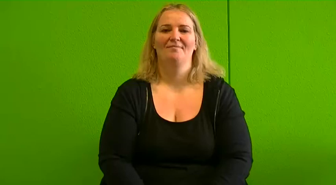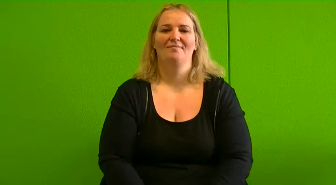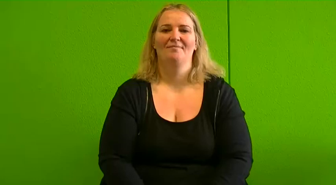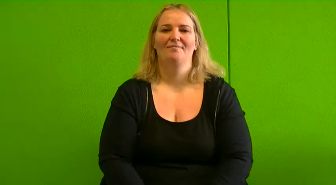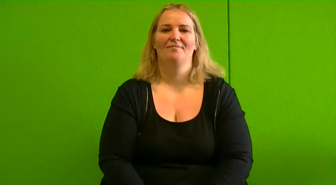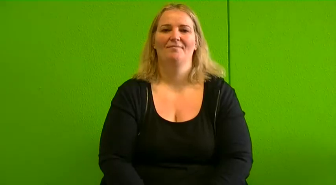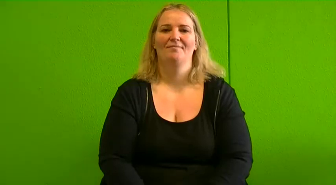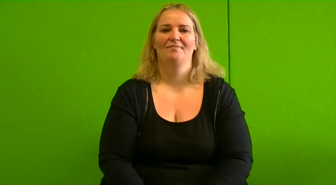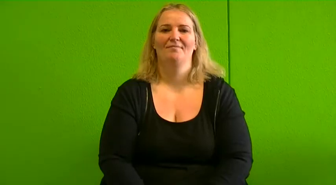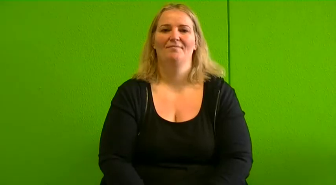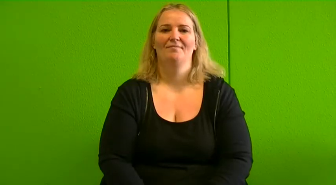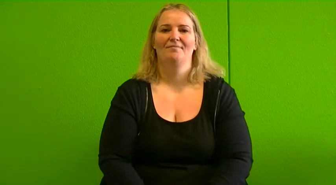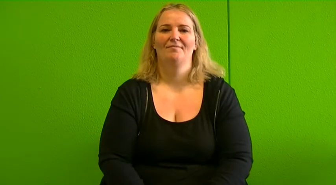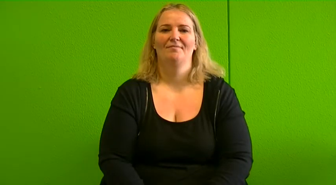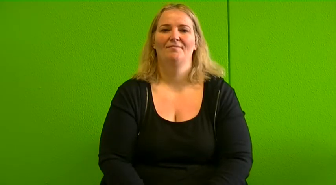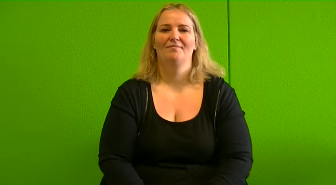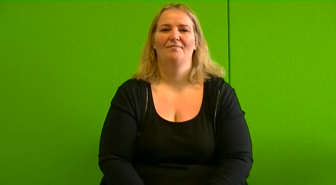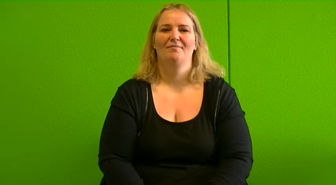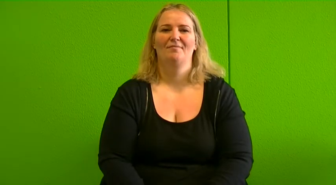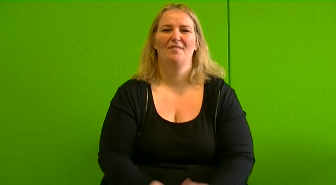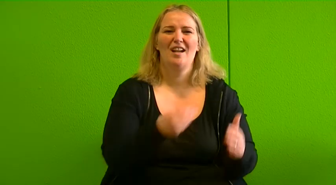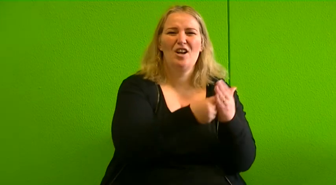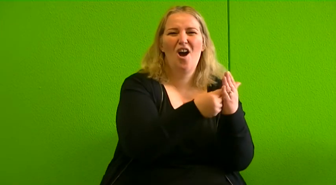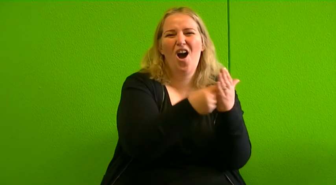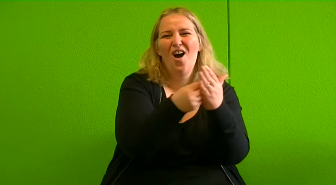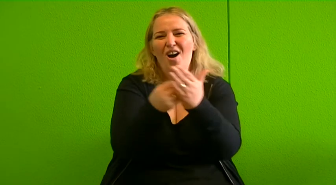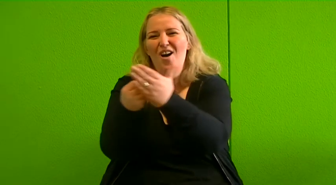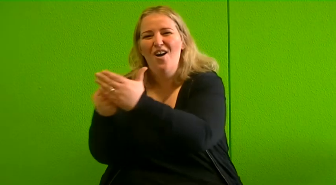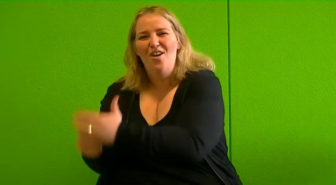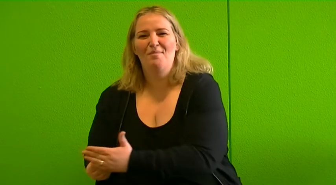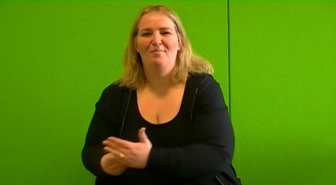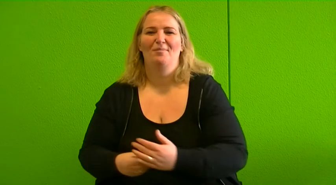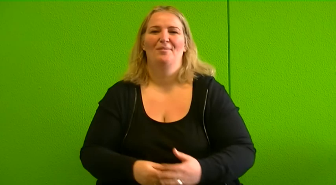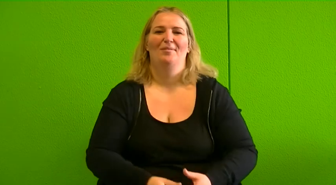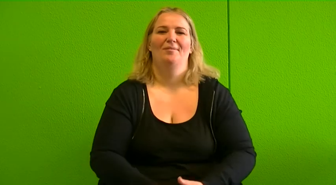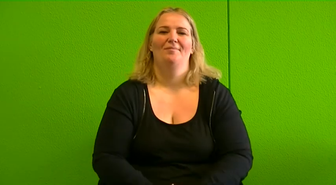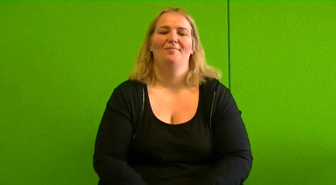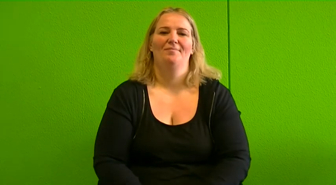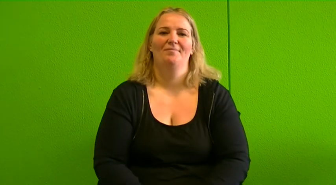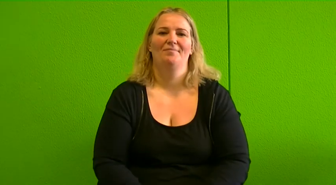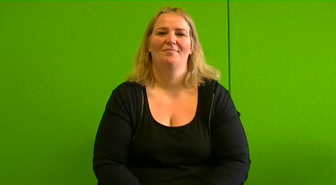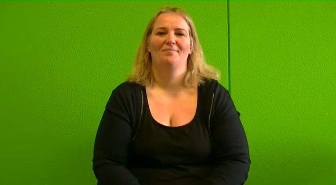Kaupæði